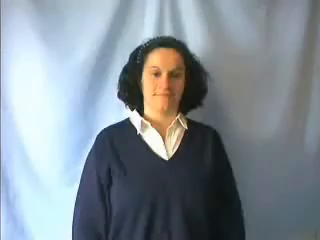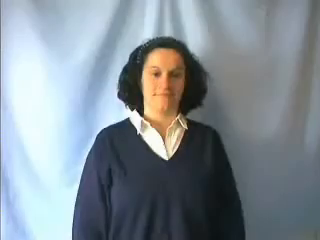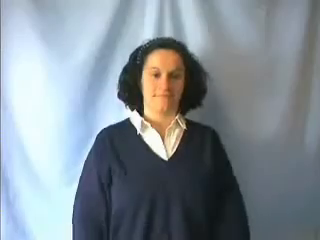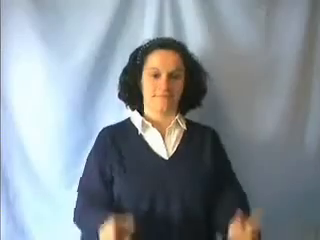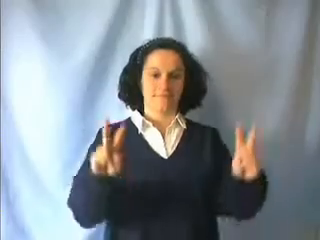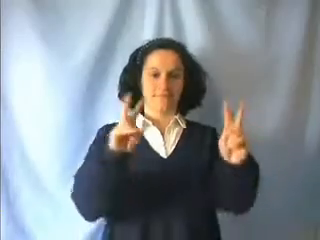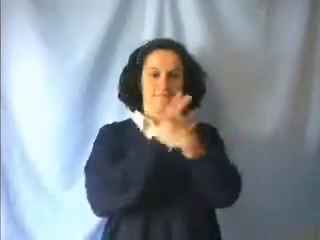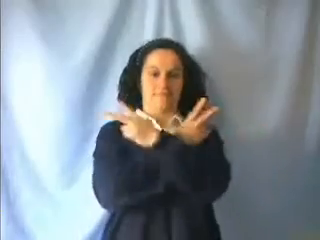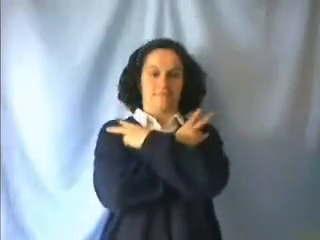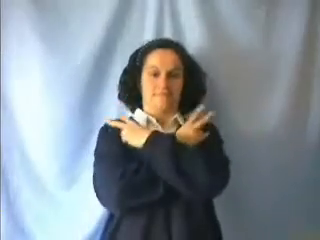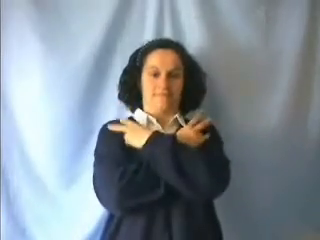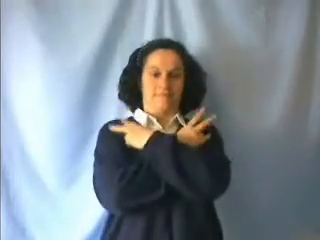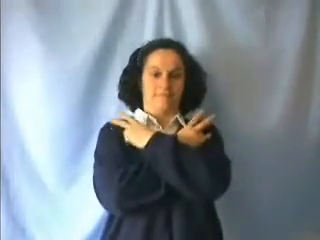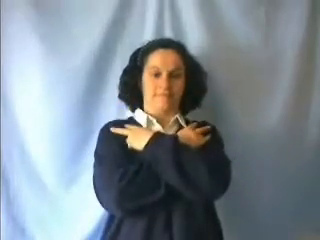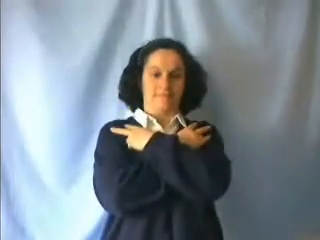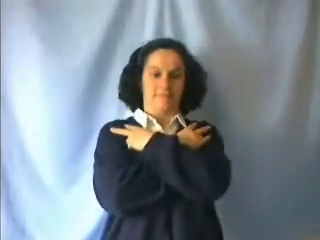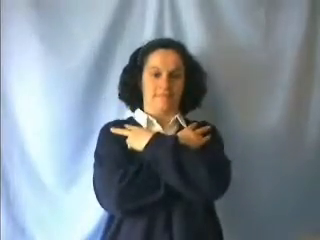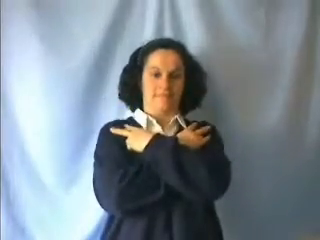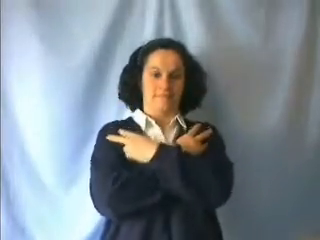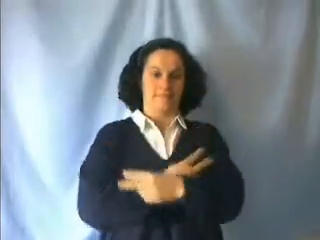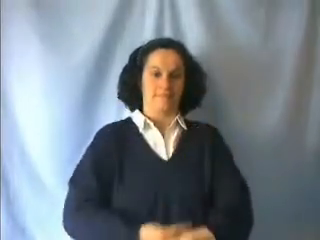Vacances